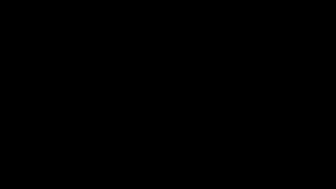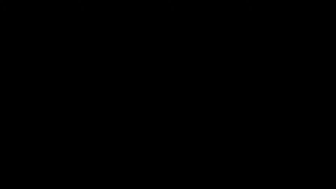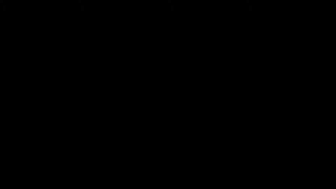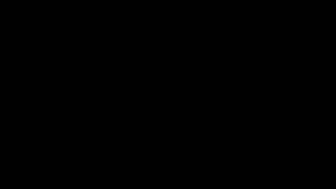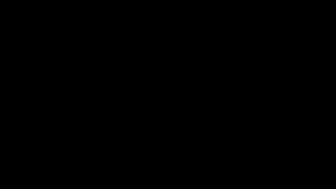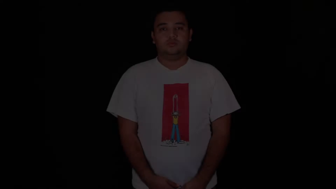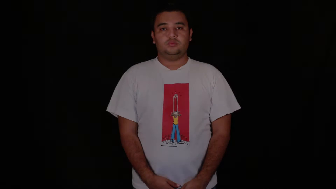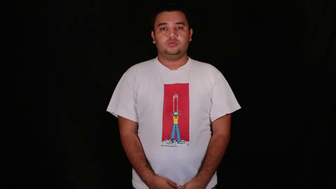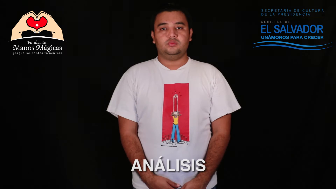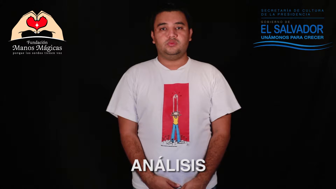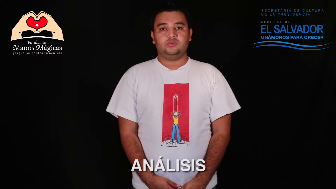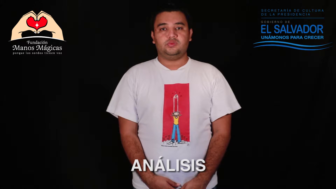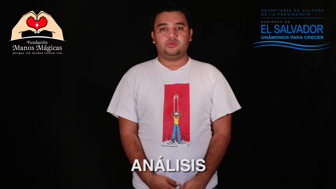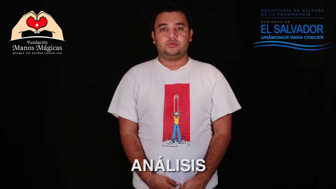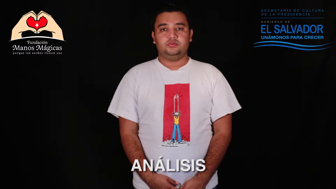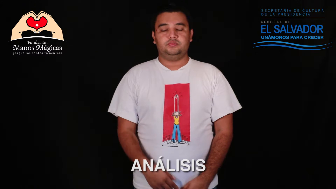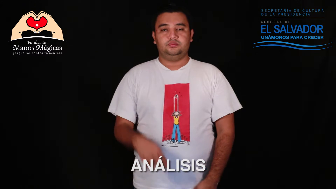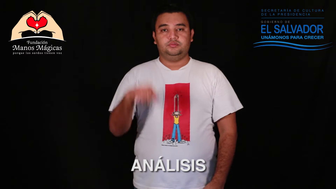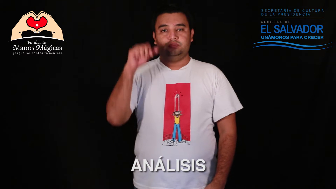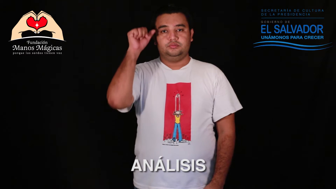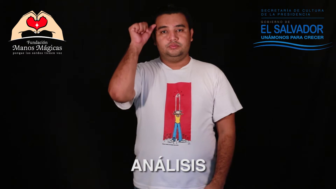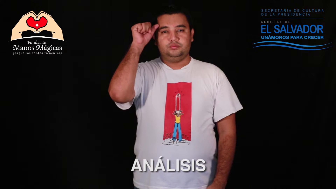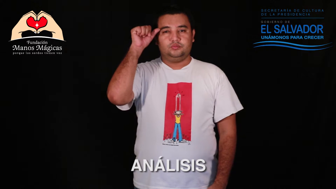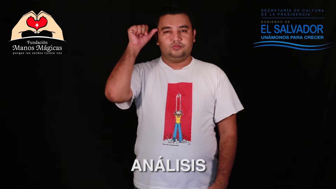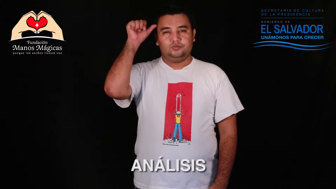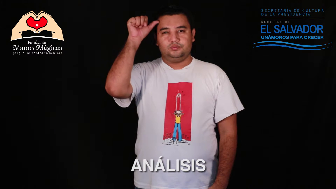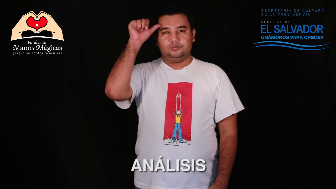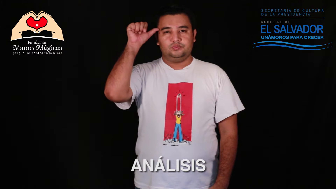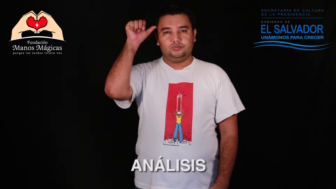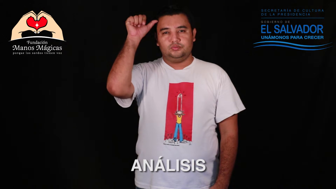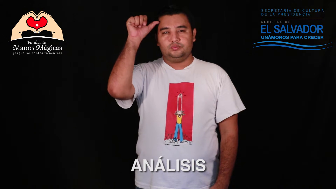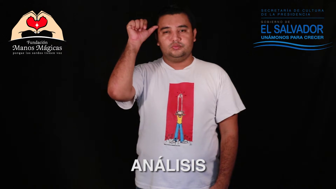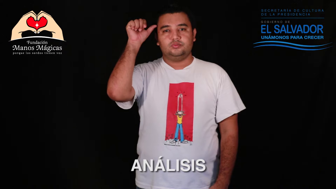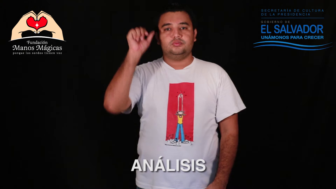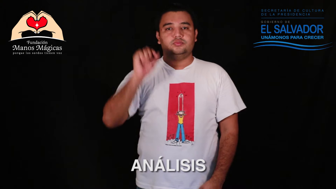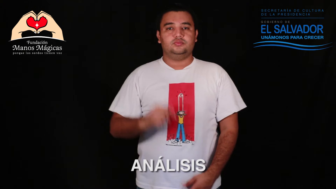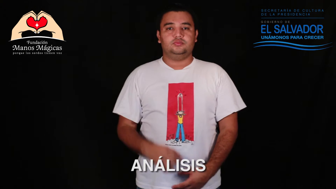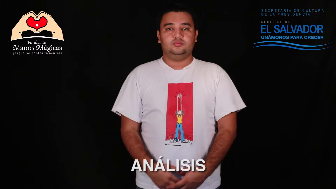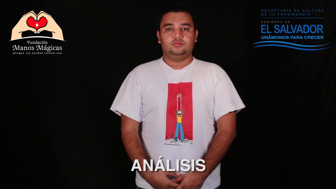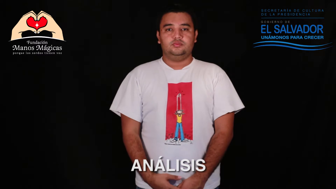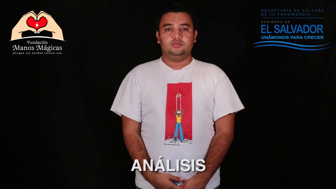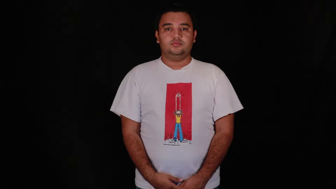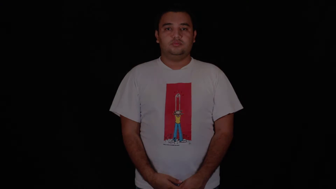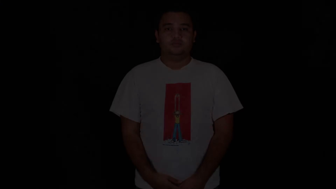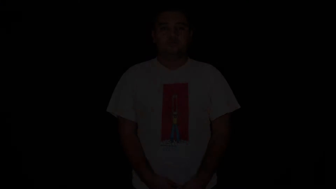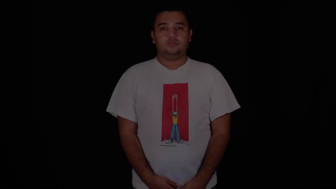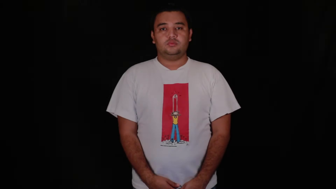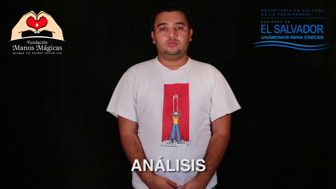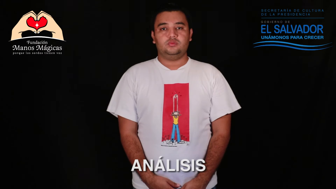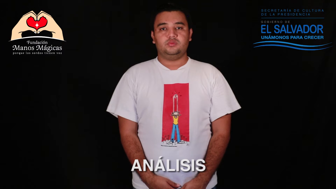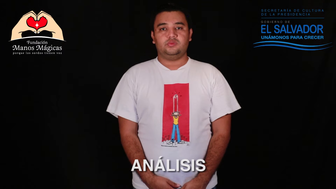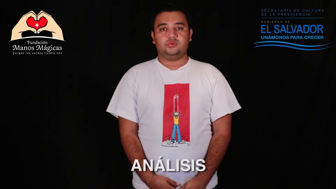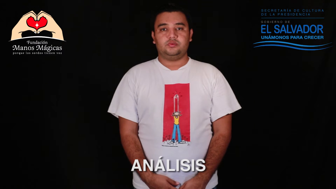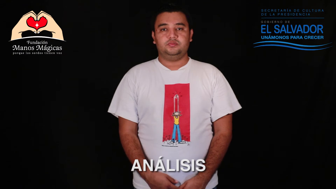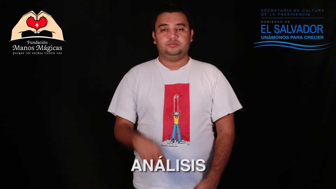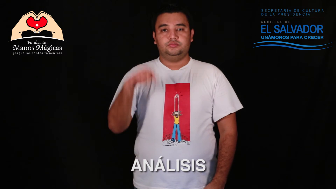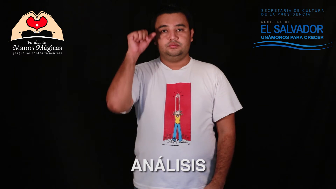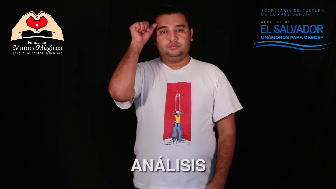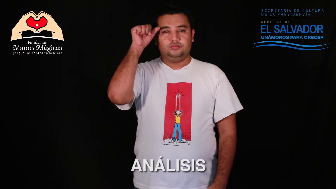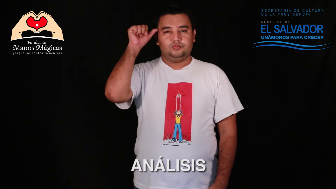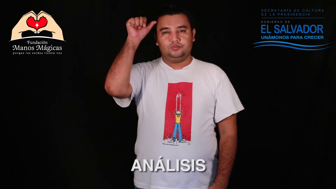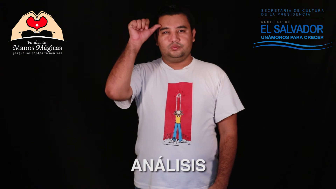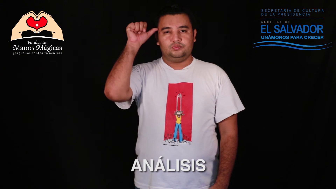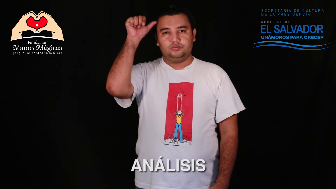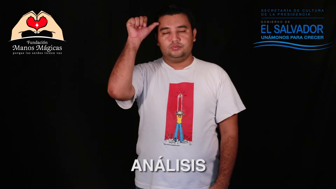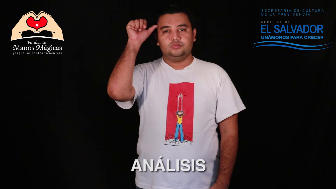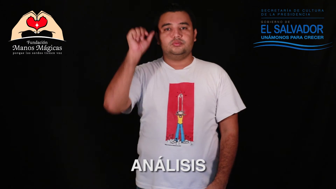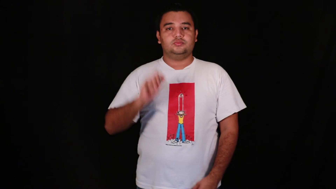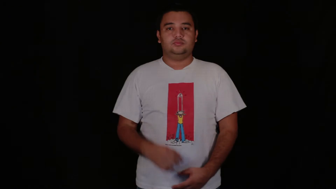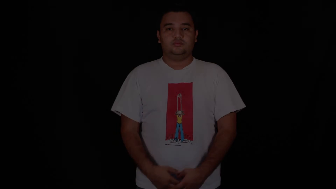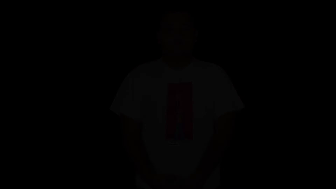Lenguaje